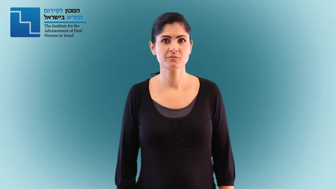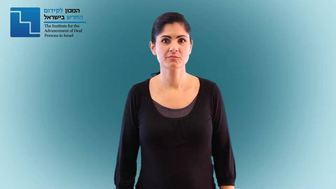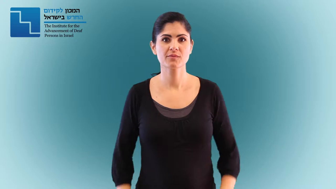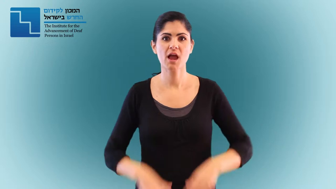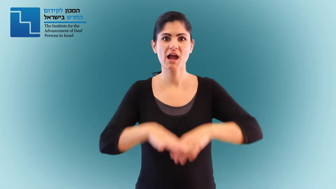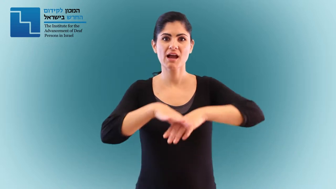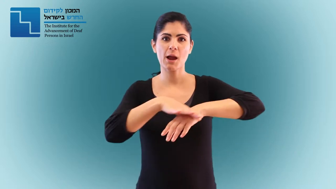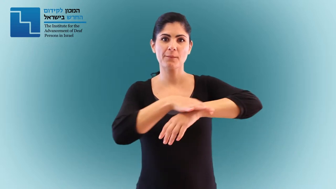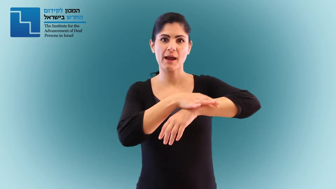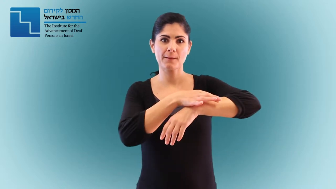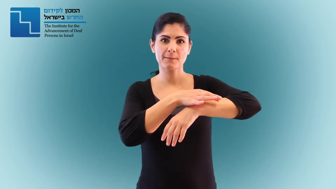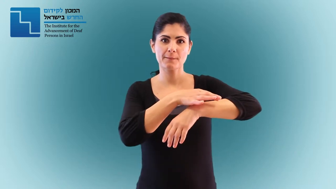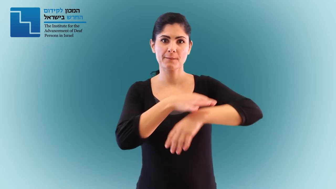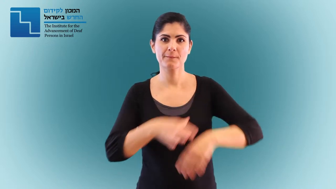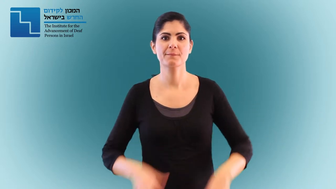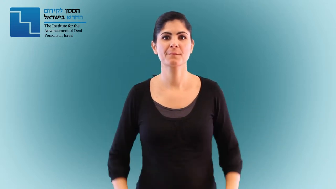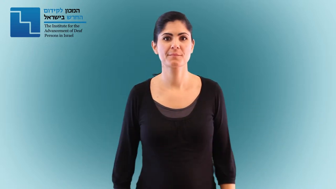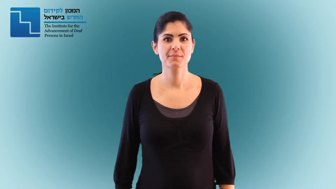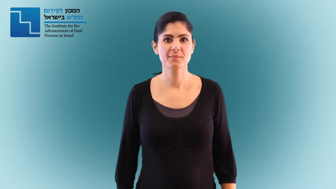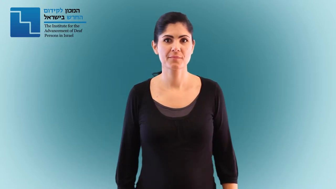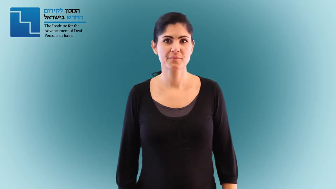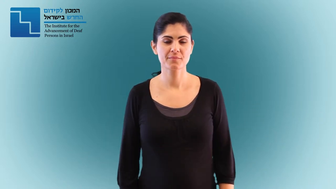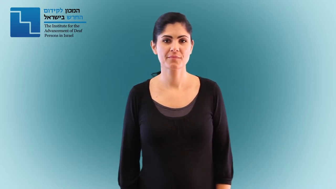גרביים